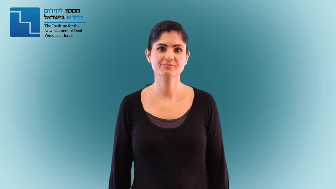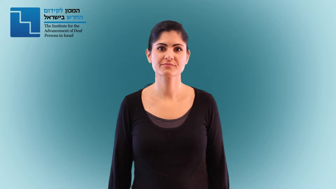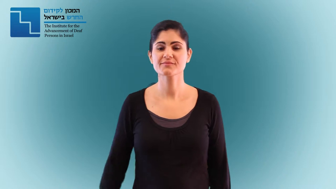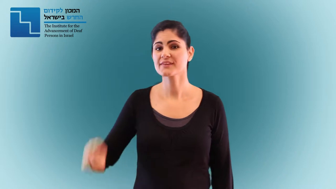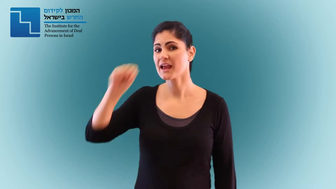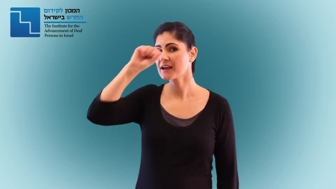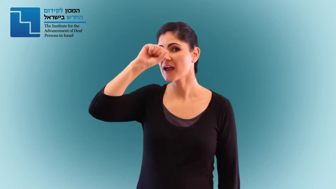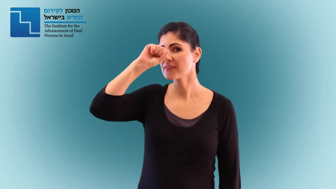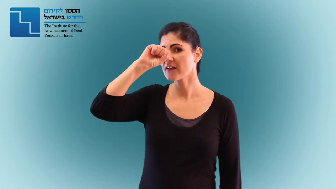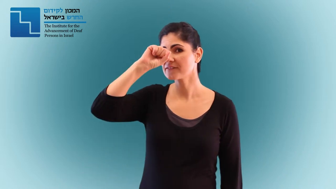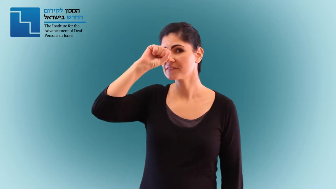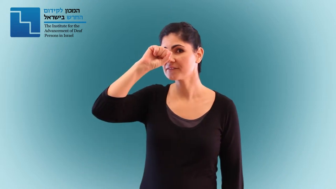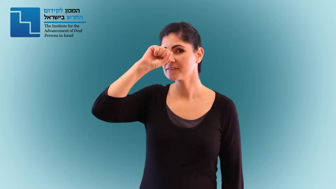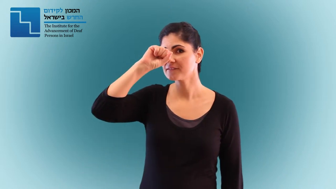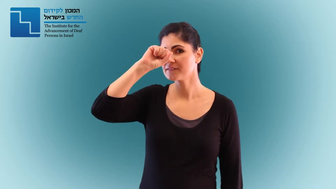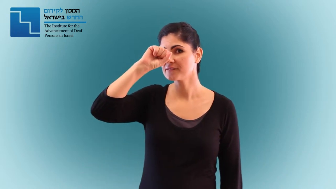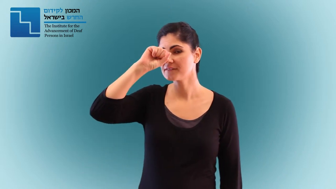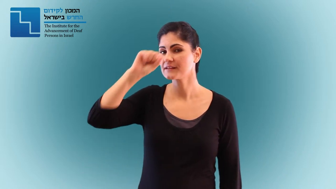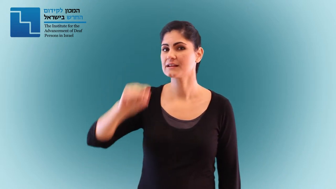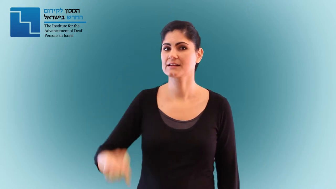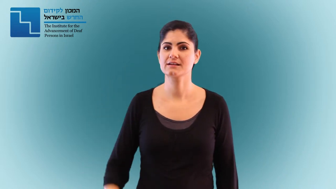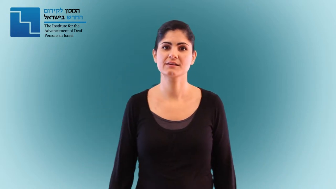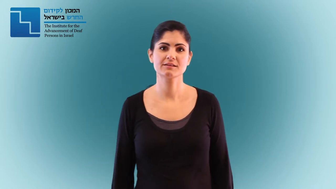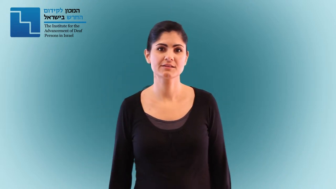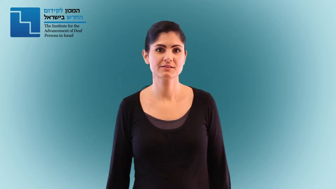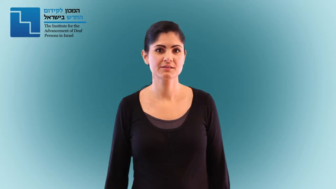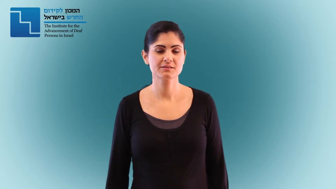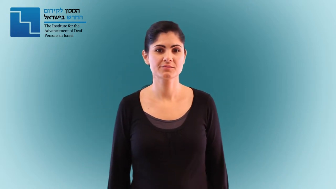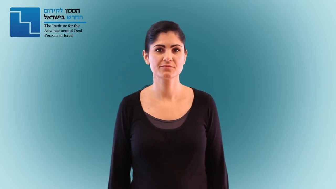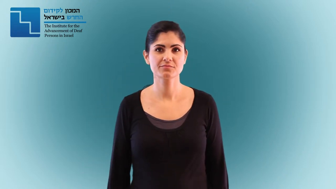קרנף